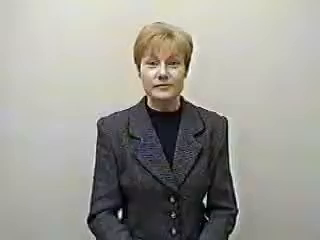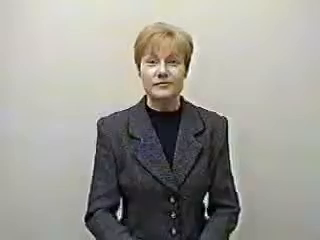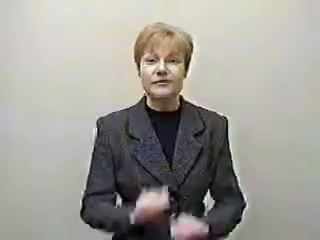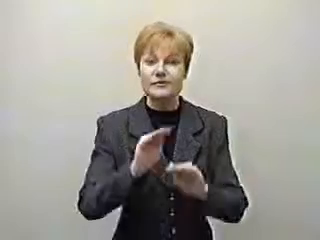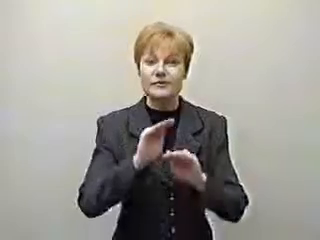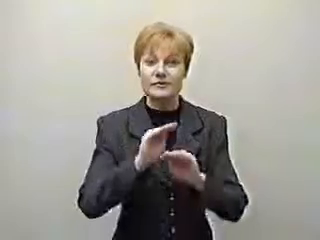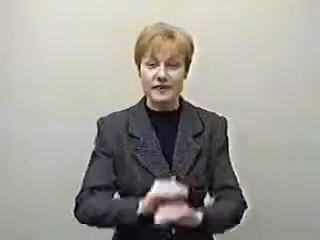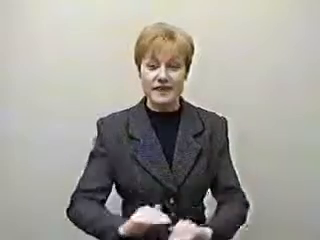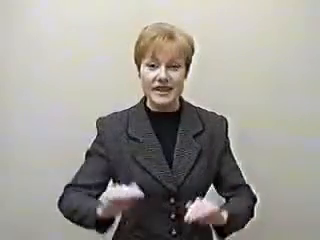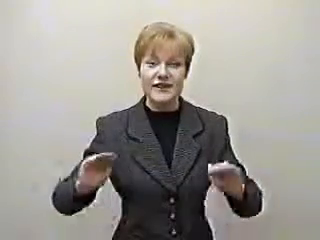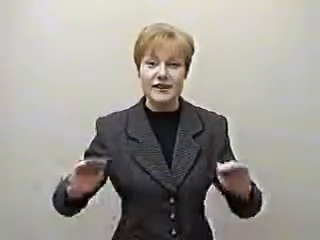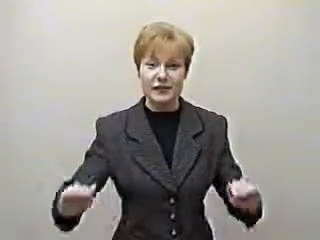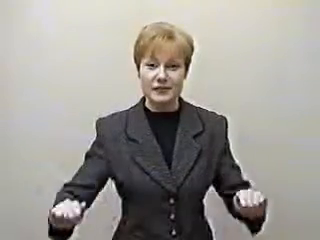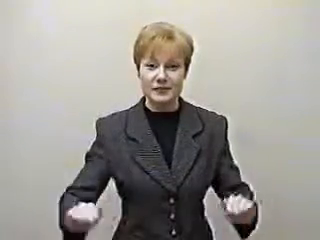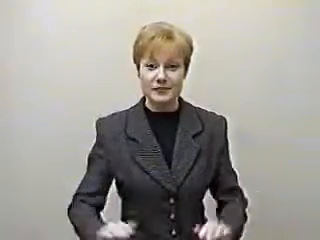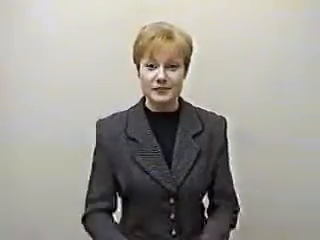детство